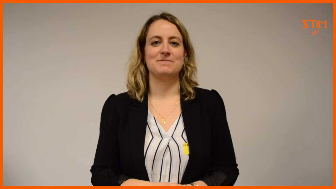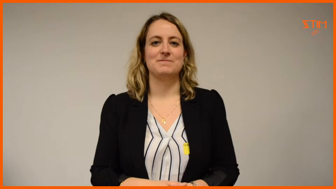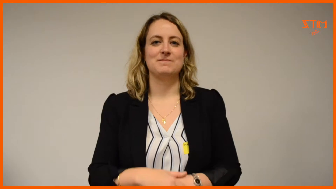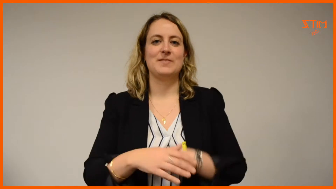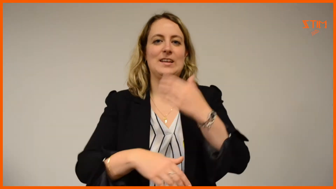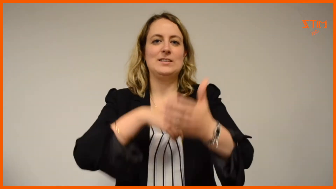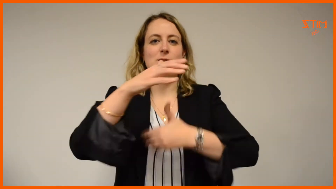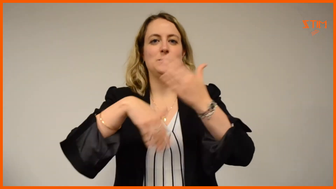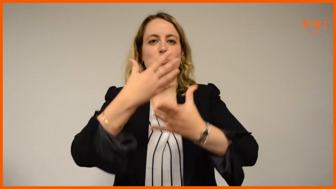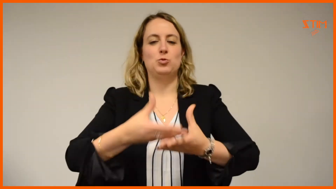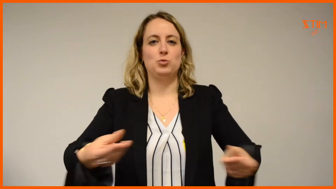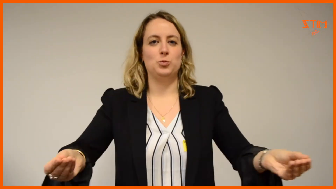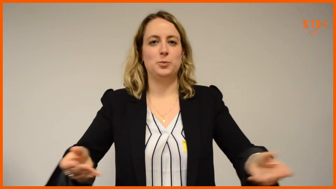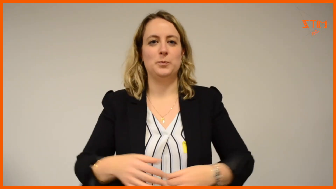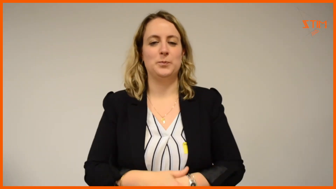Dissolution